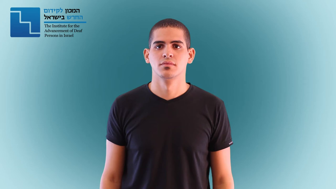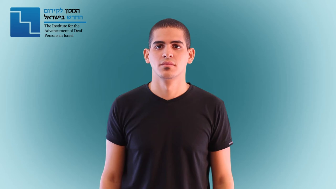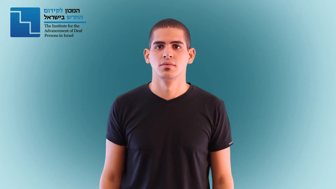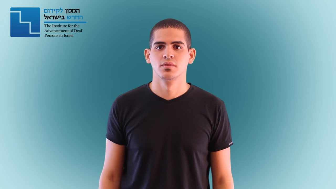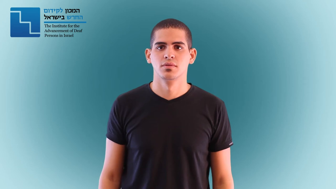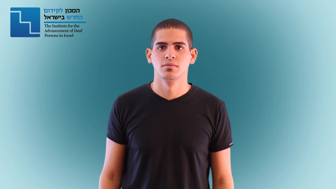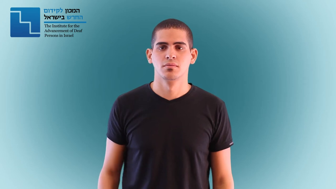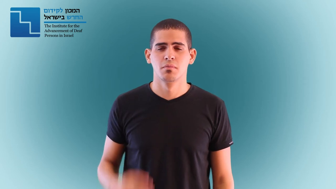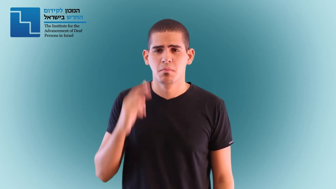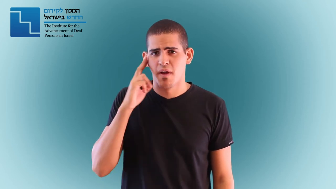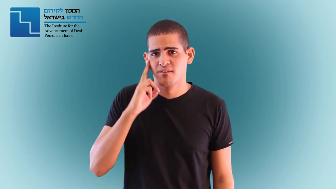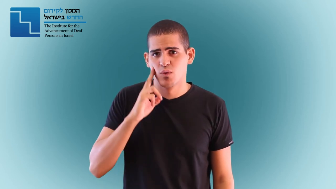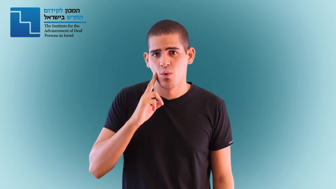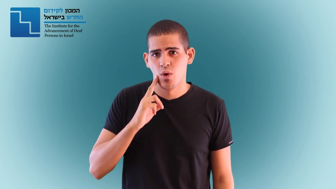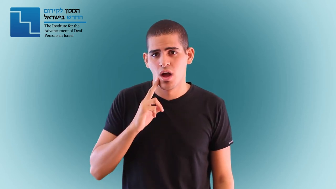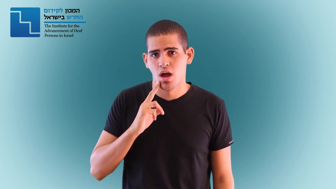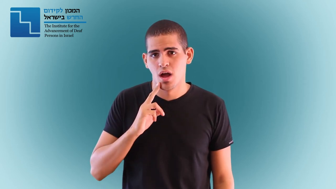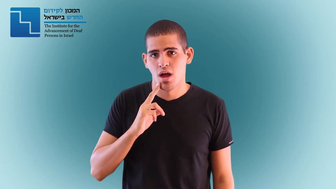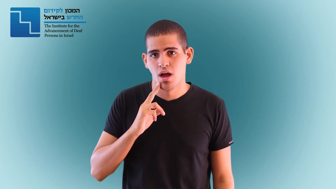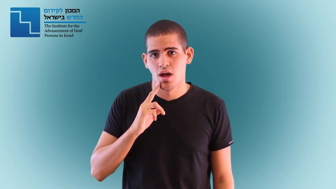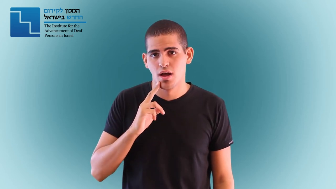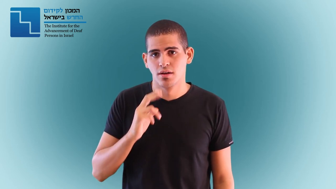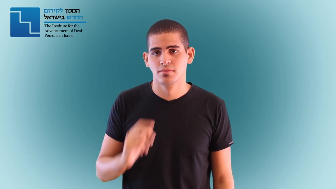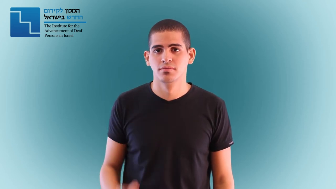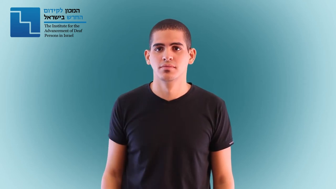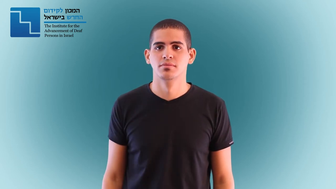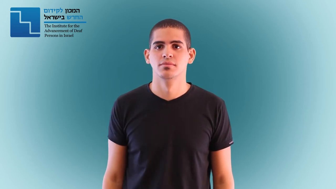מבוכה